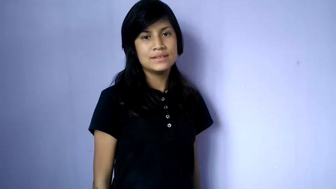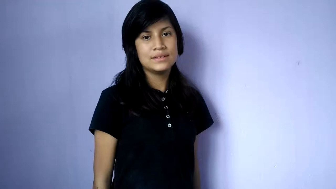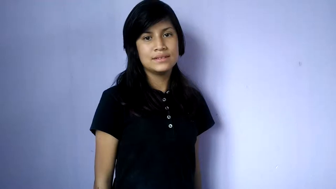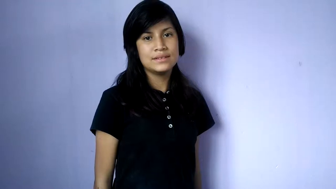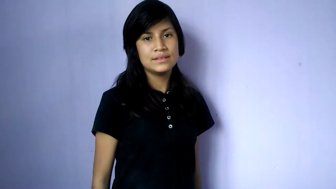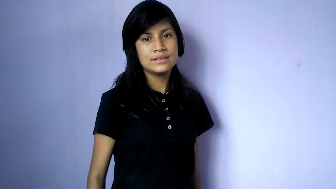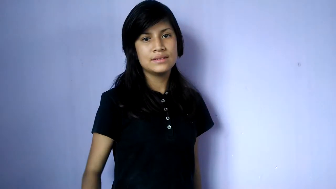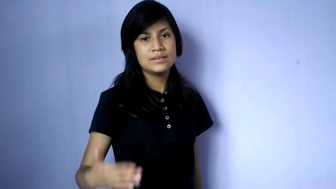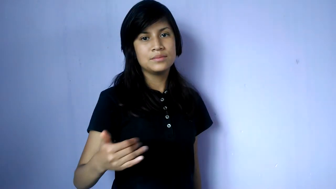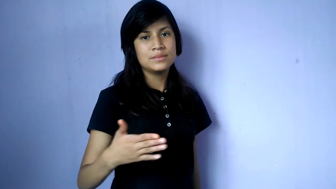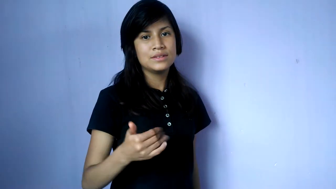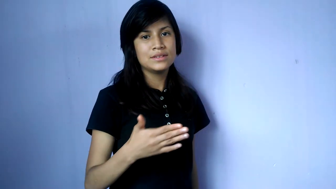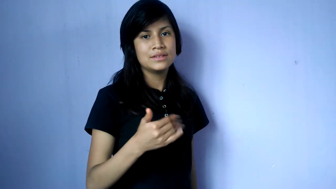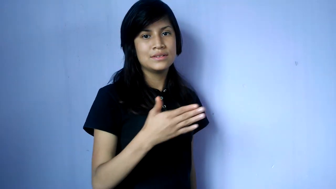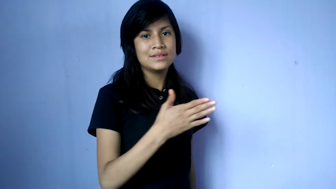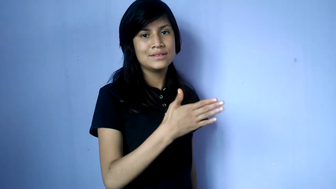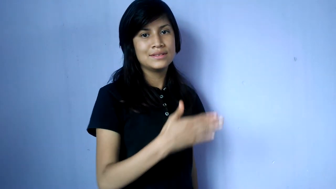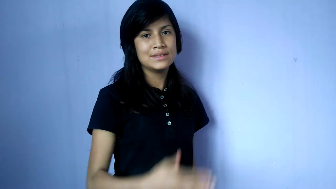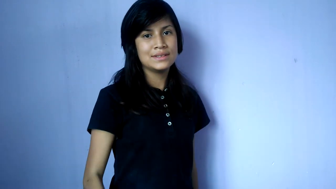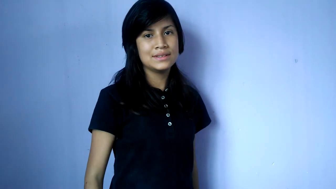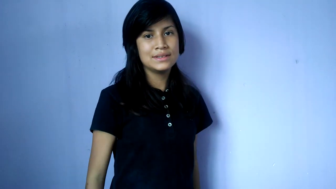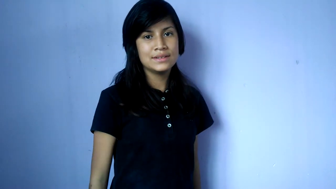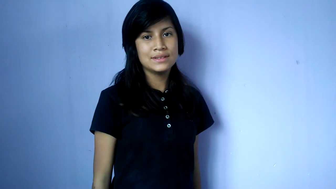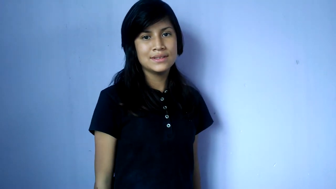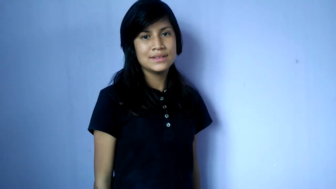PEZ